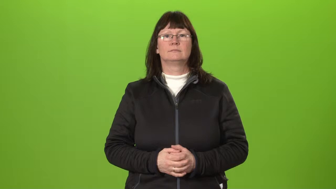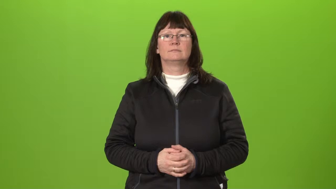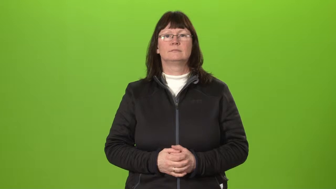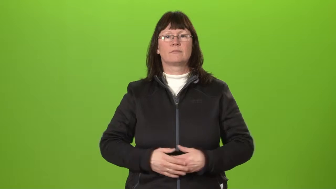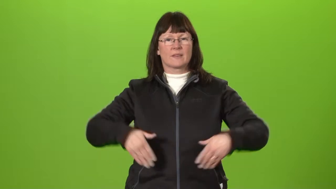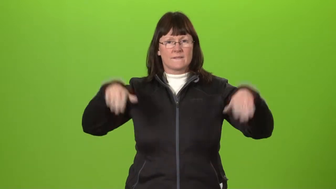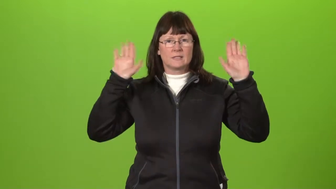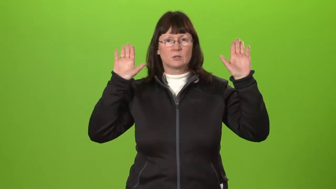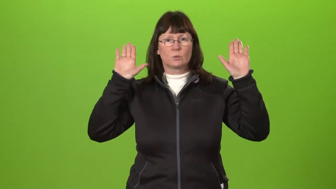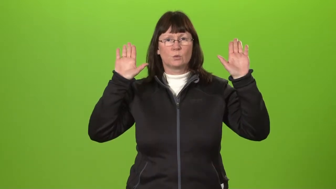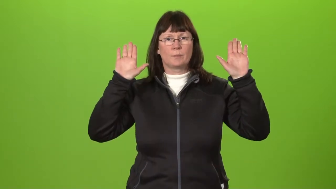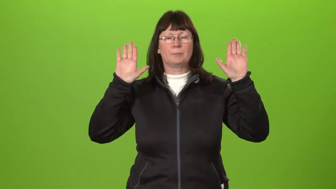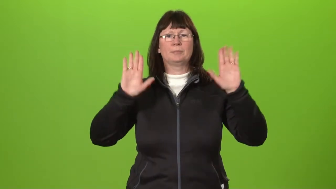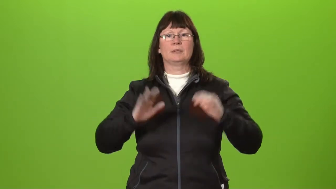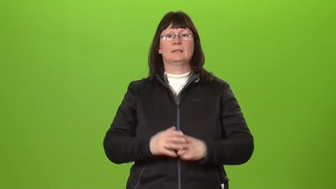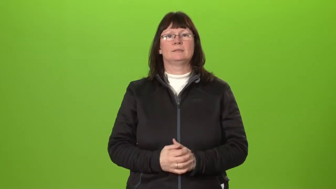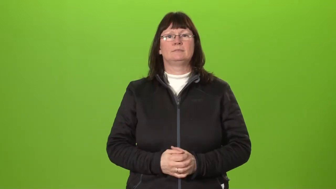Gefast upp